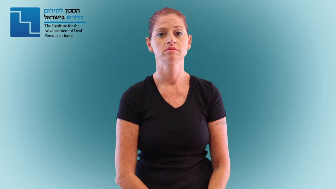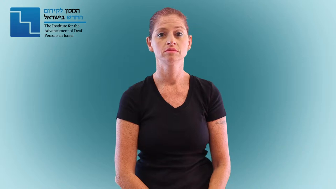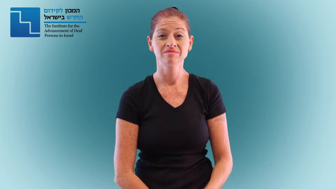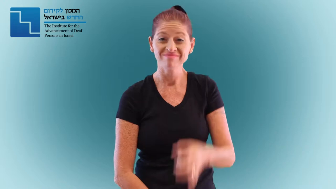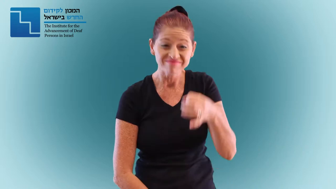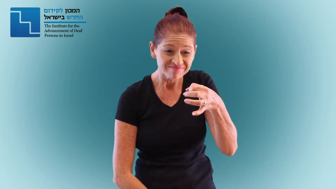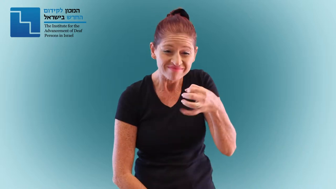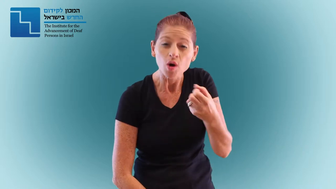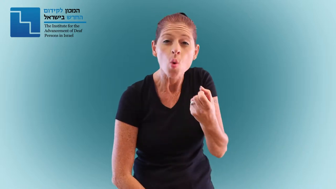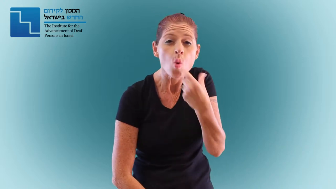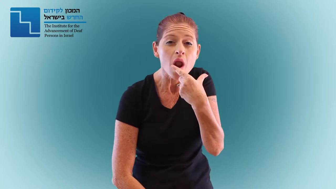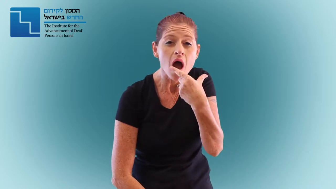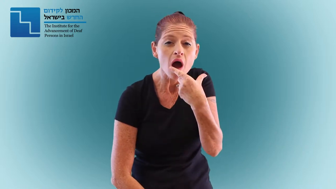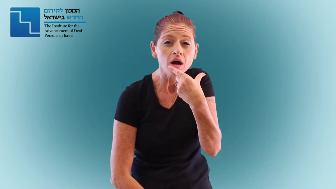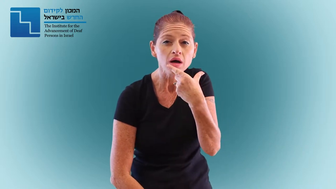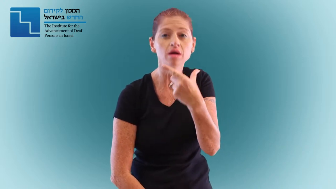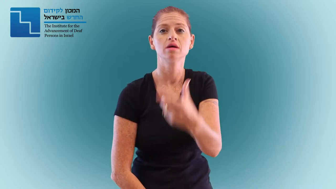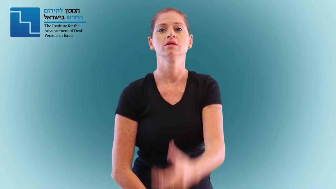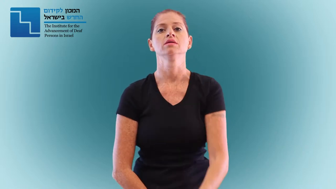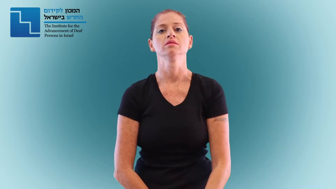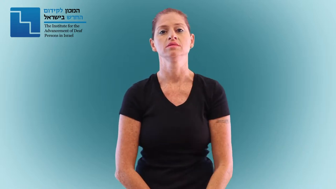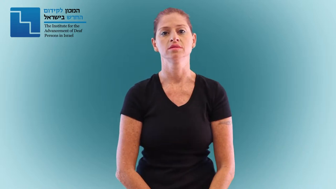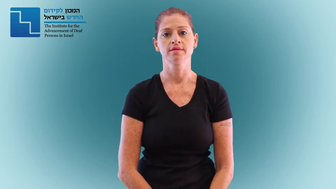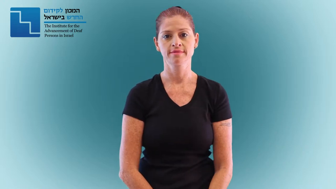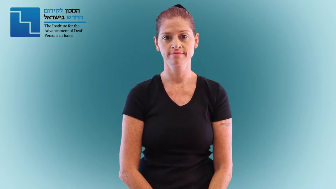גלולה